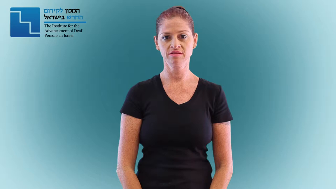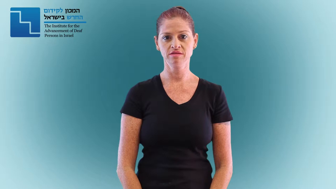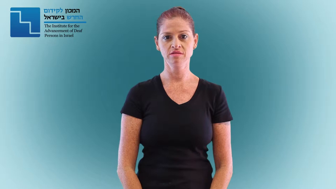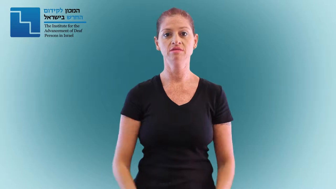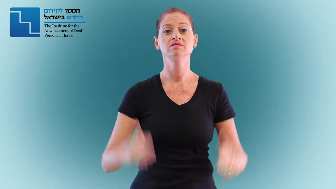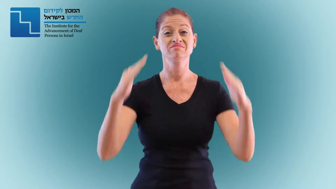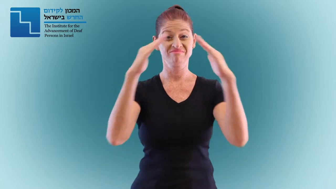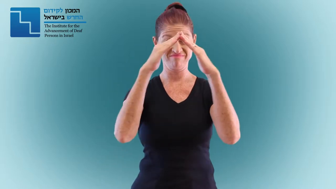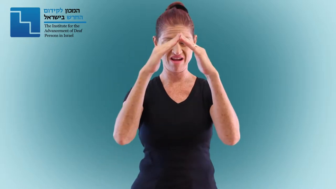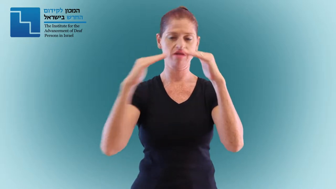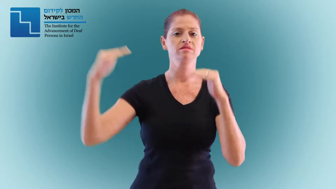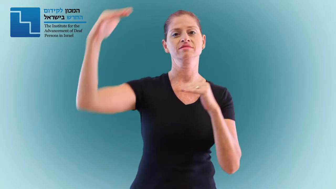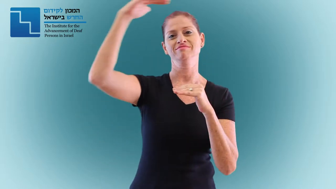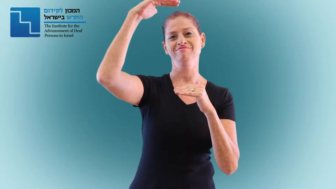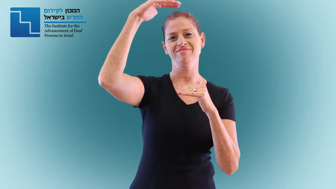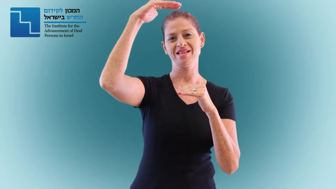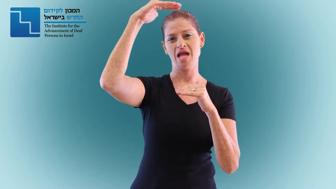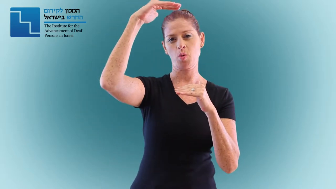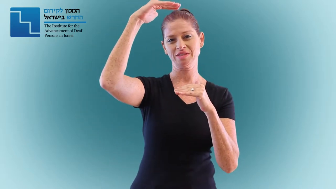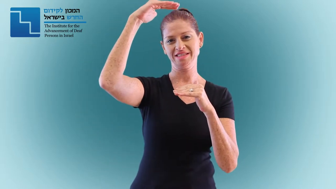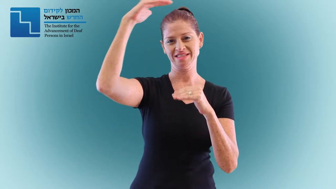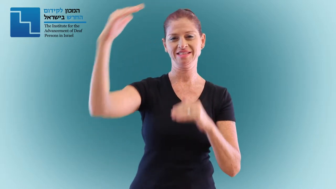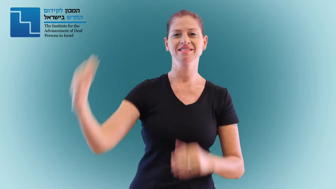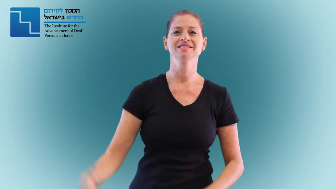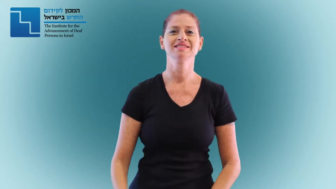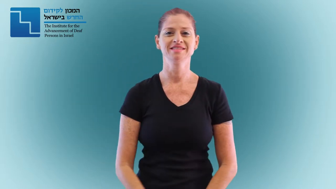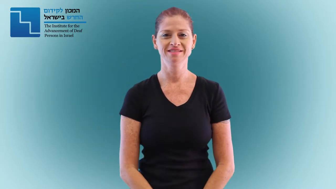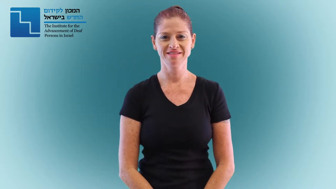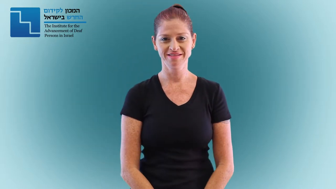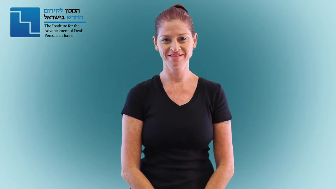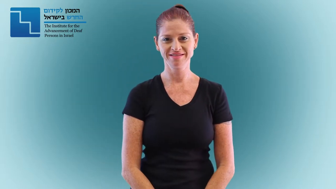פנטהאוז